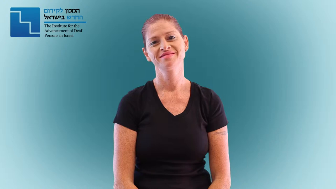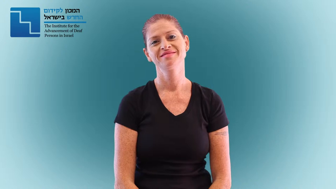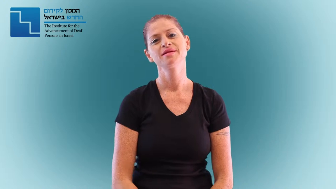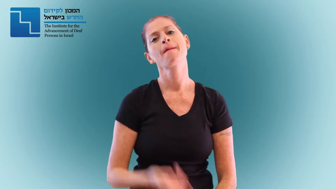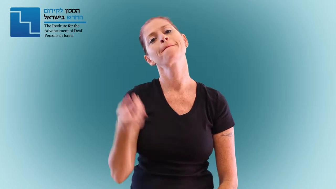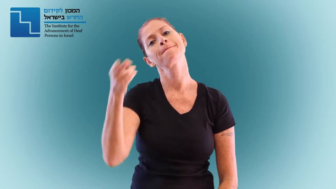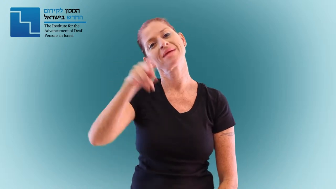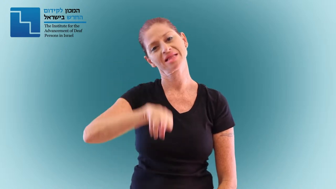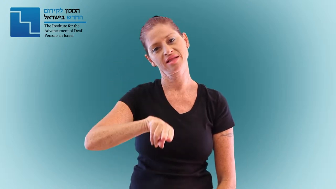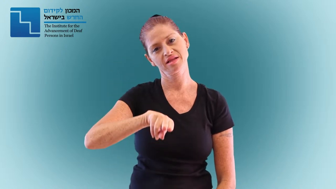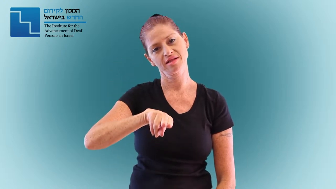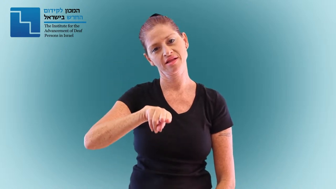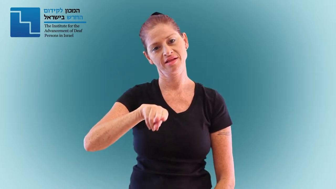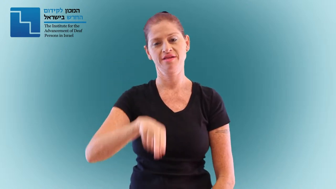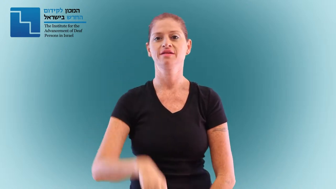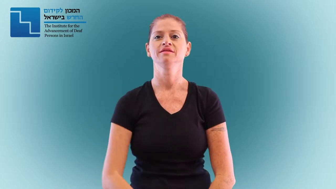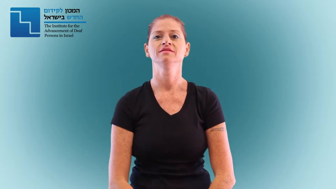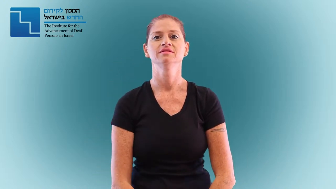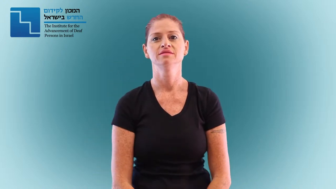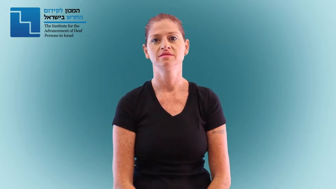מת / מוות